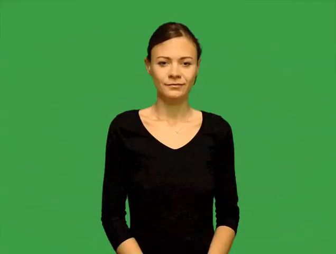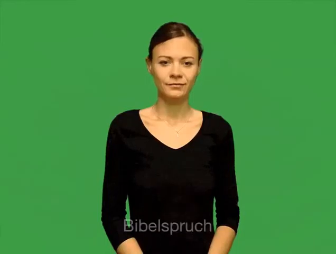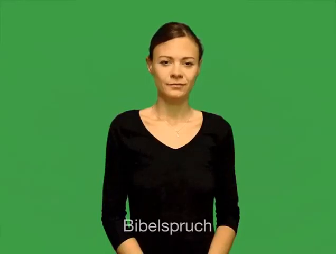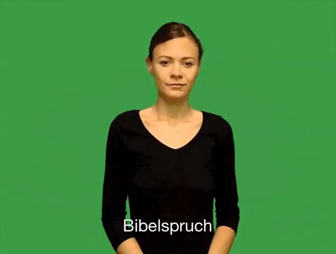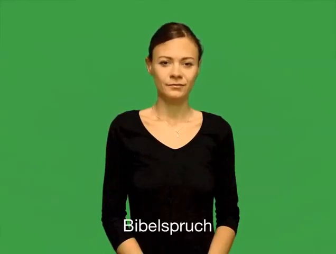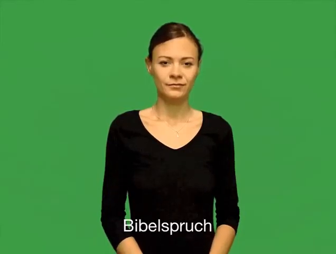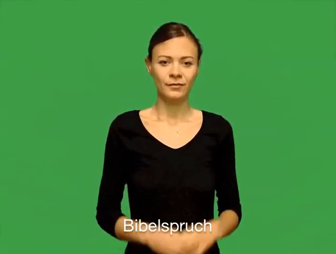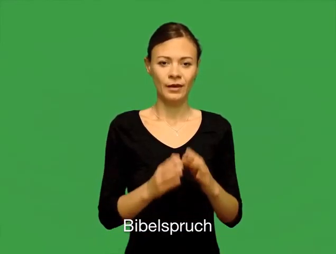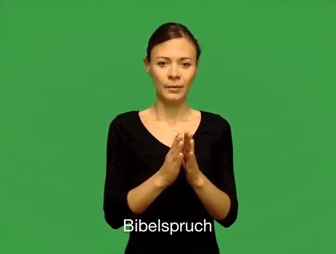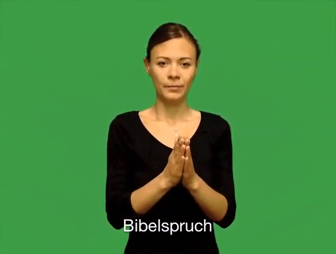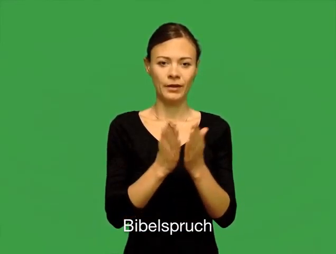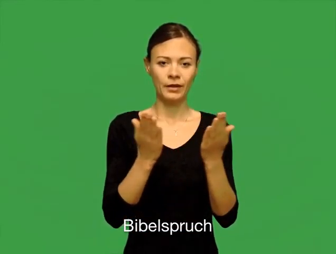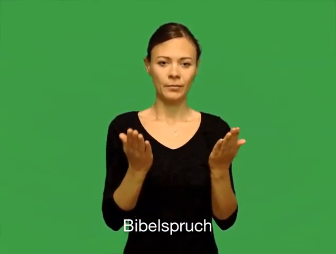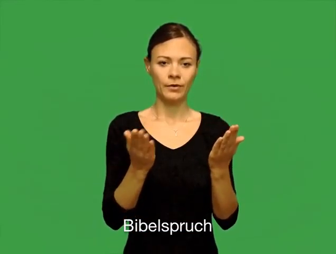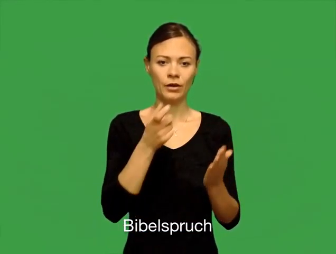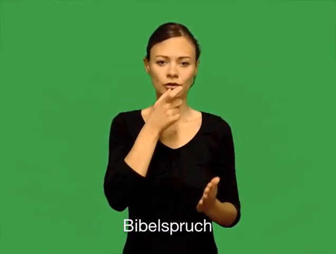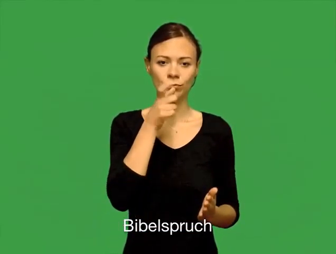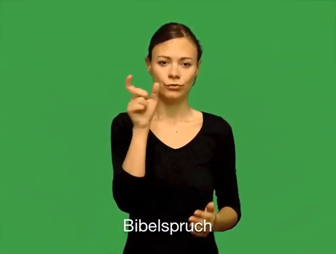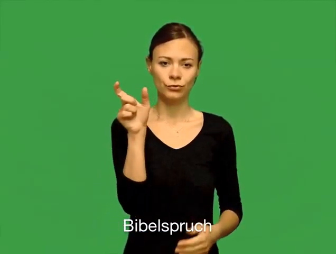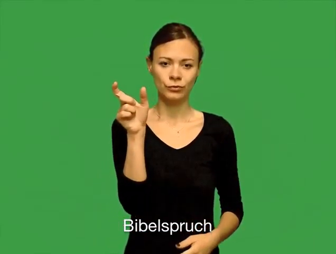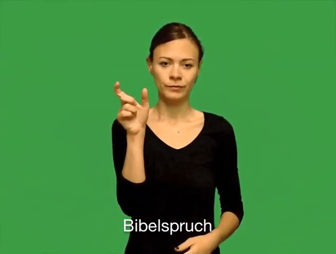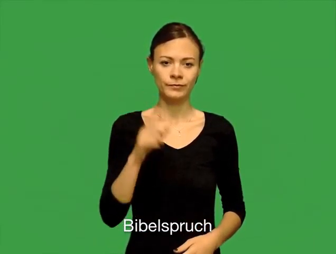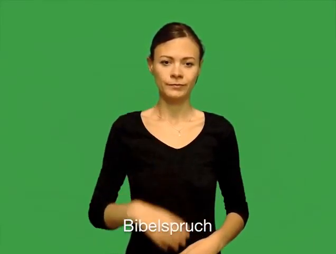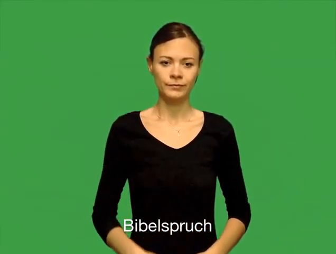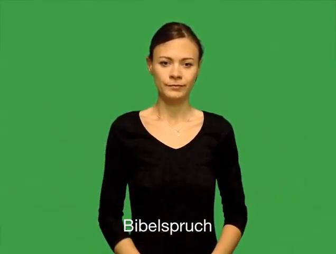Bibelspruch